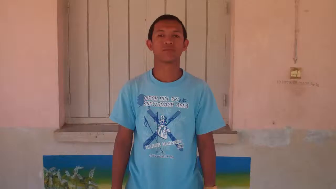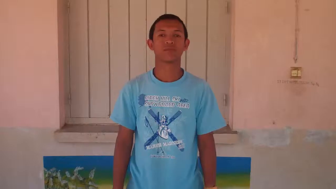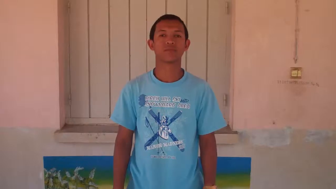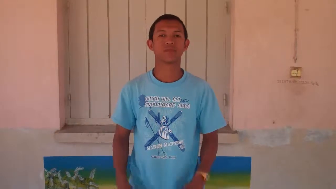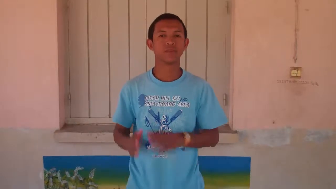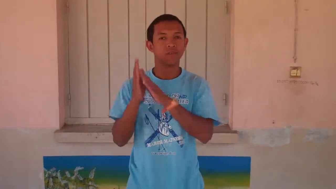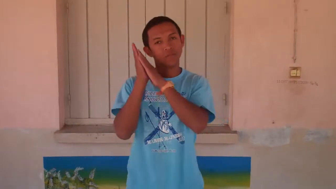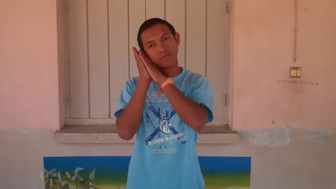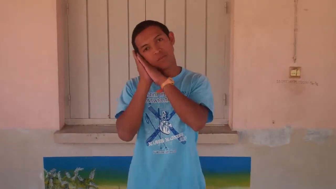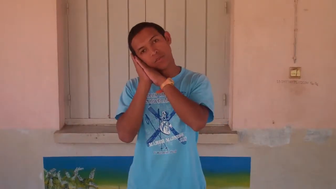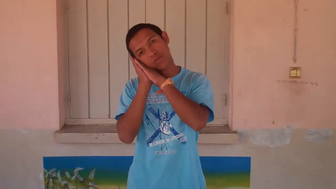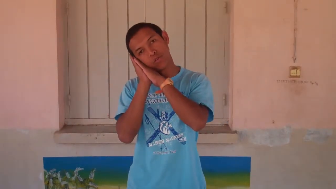matory